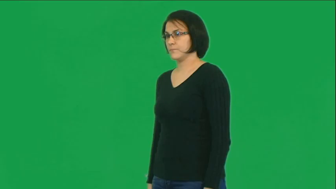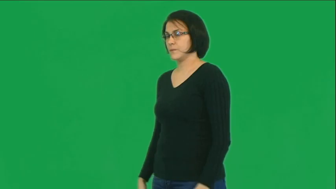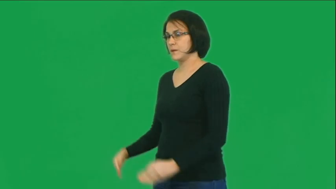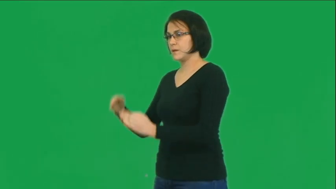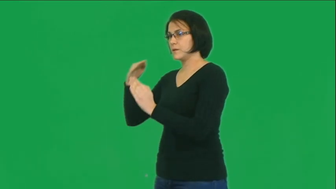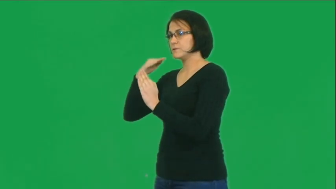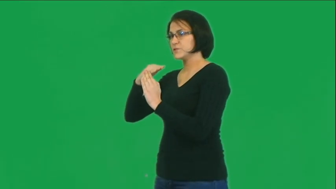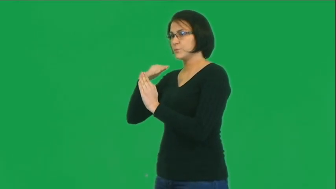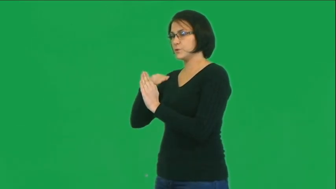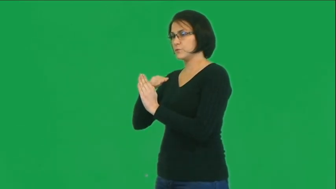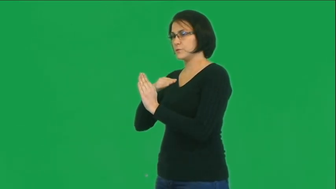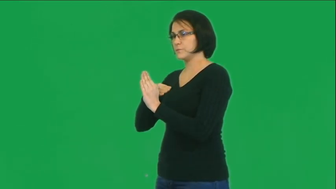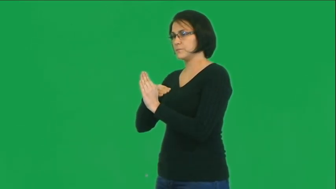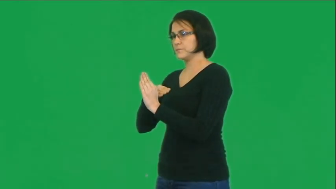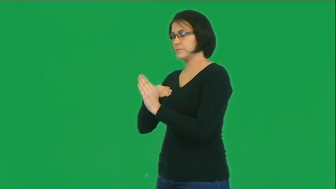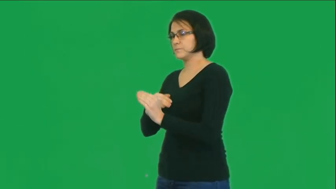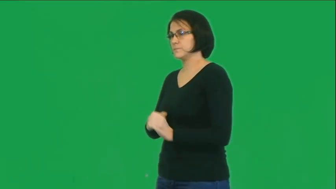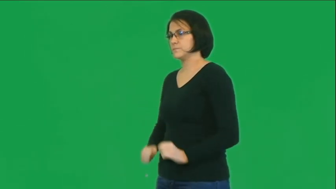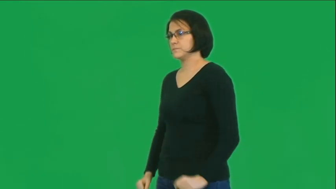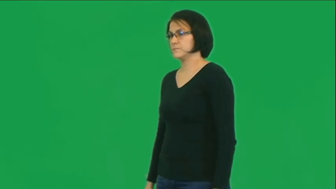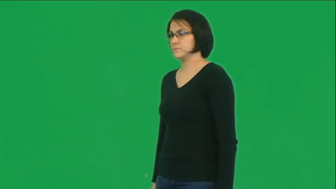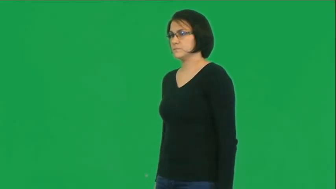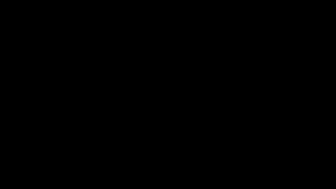stopniowo